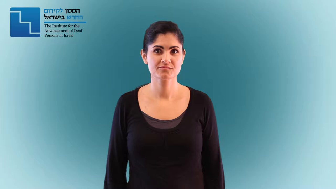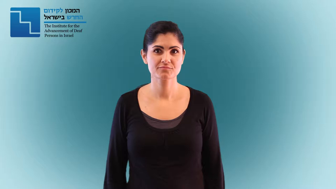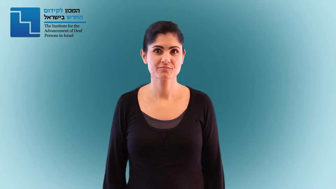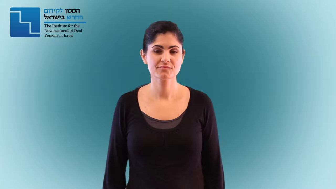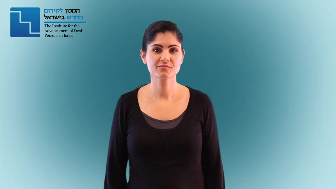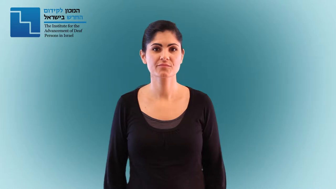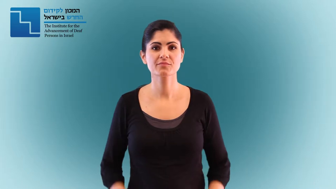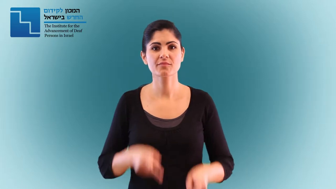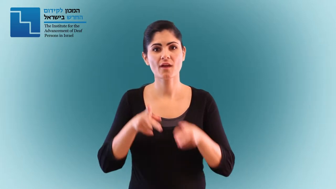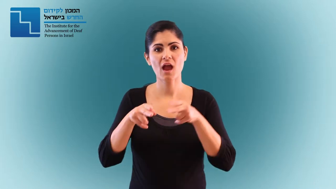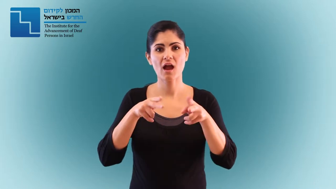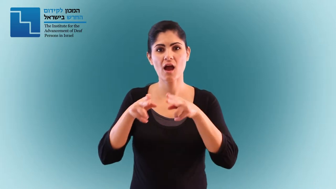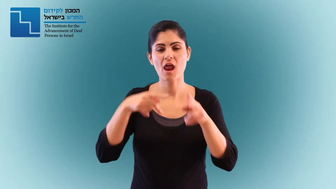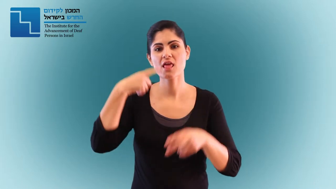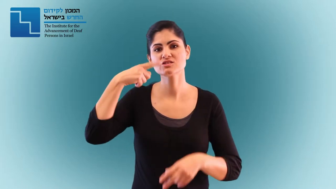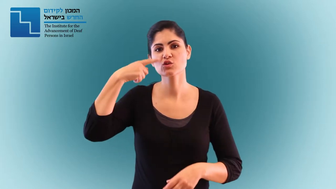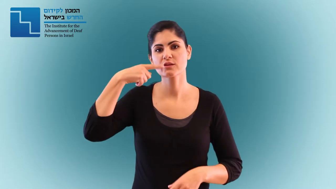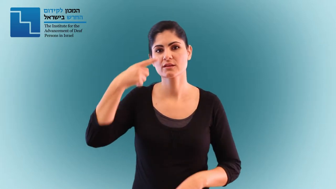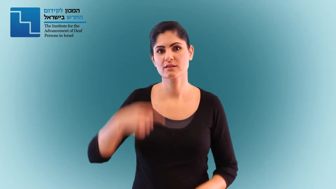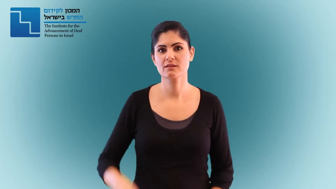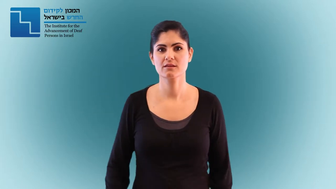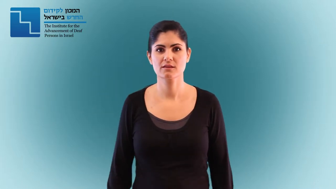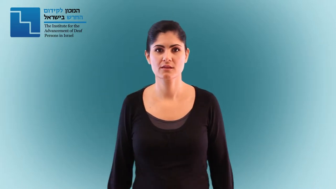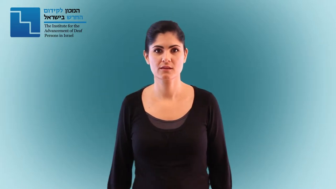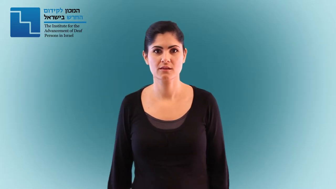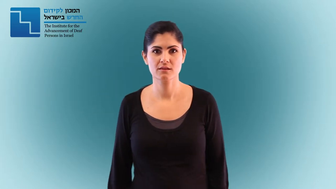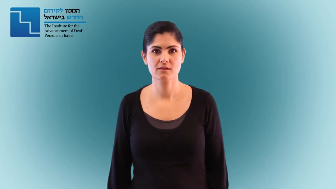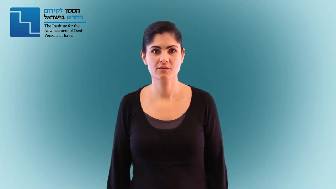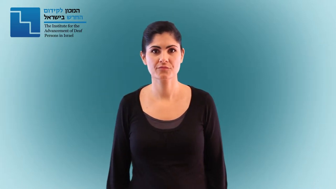עורך לשון